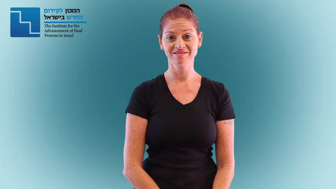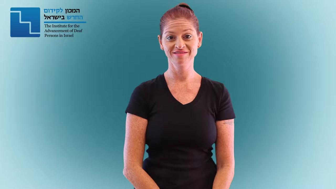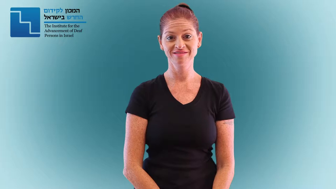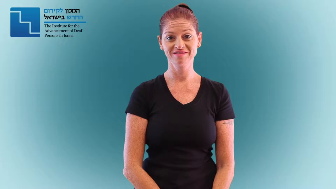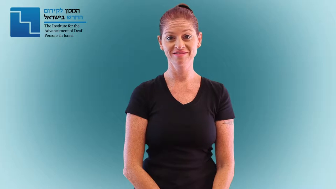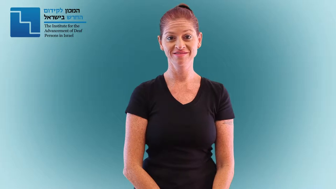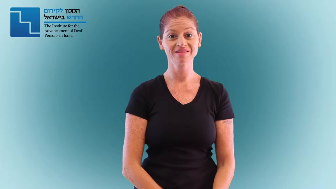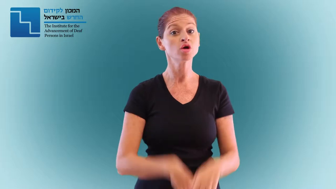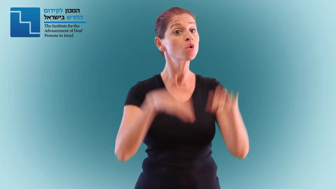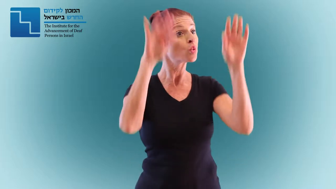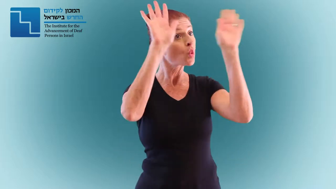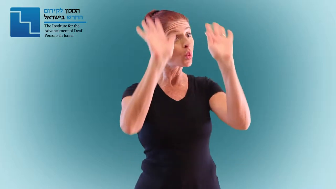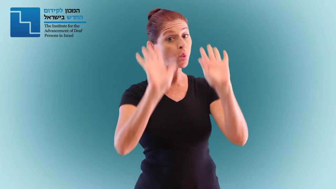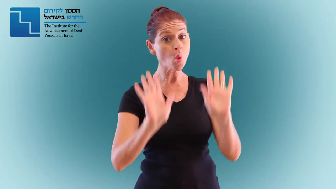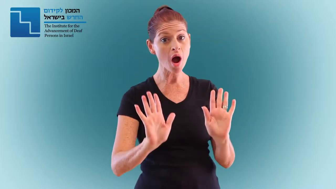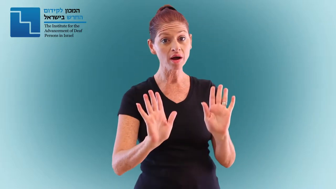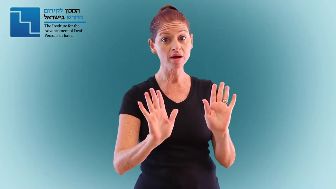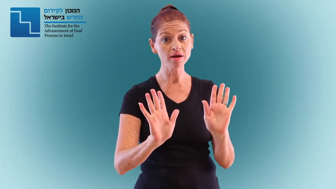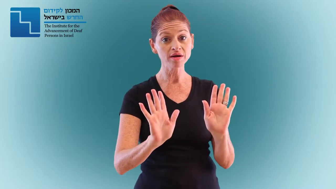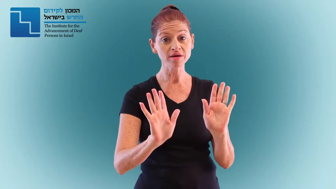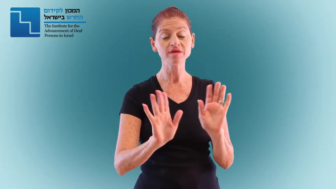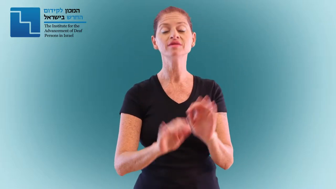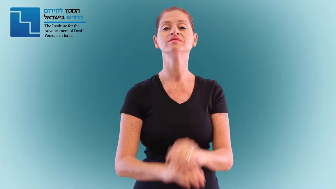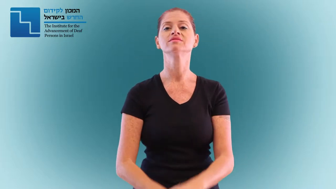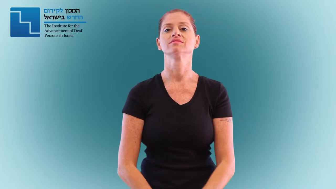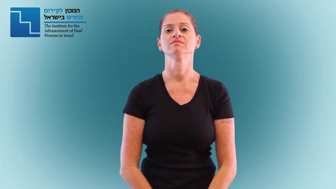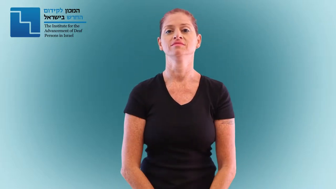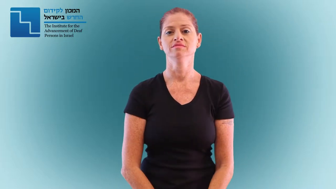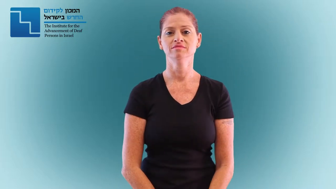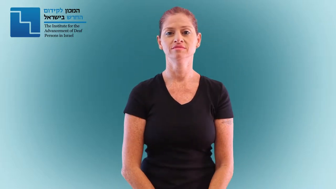קולנוע